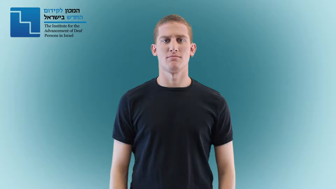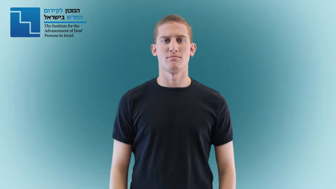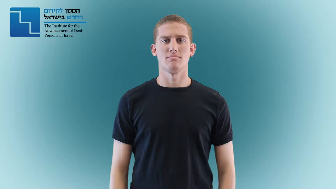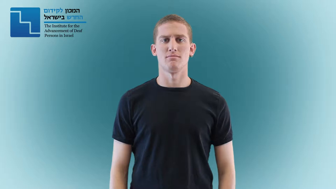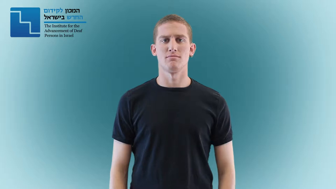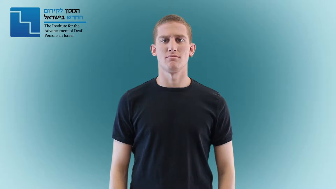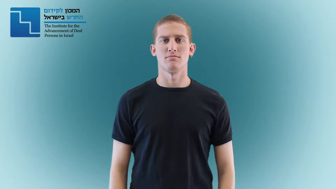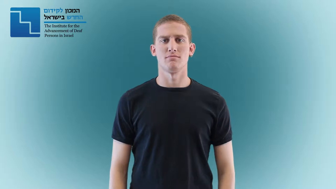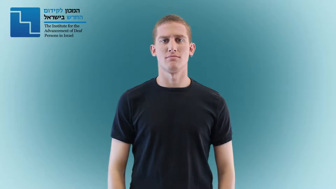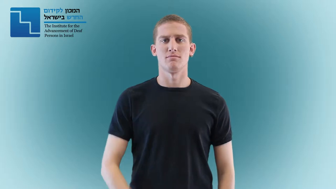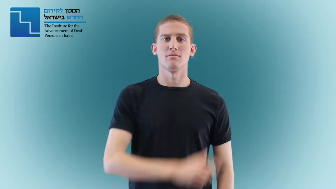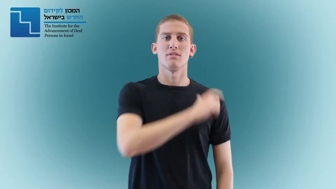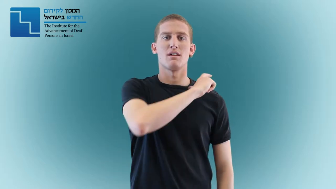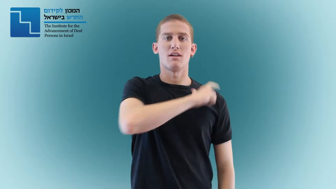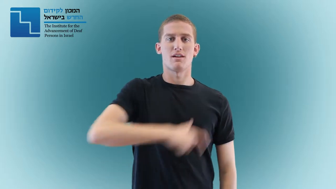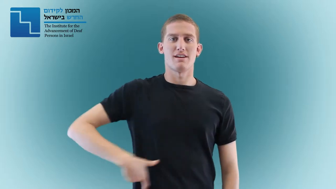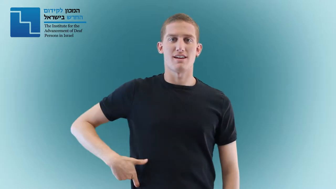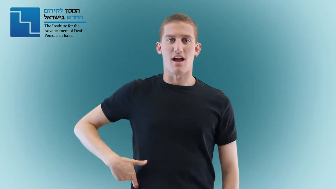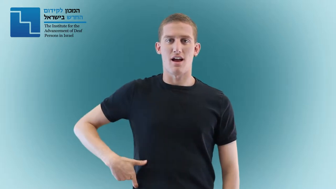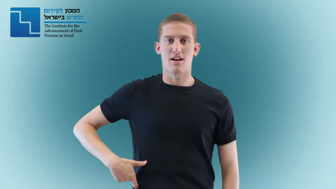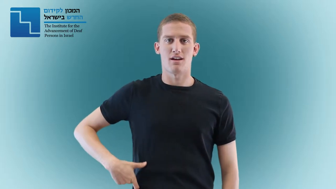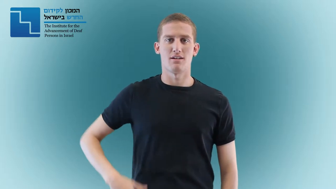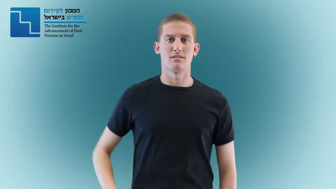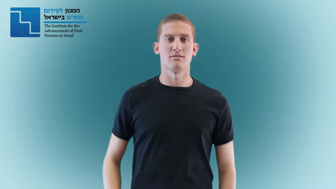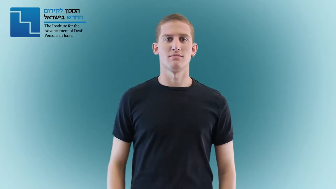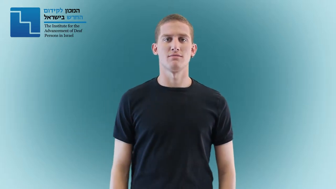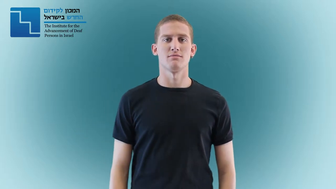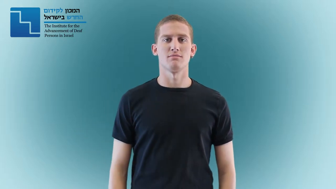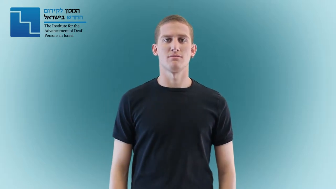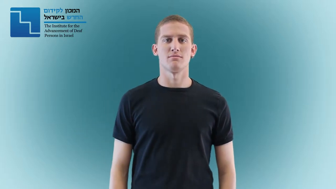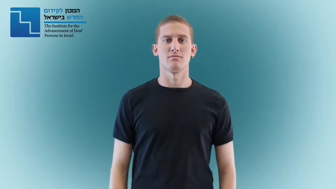עירייה